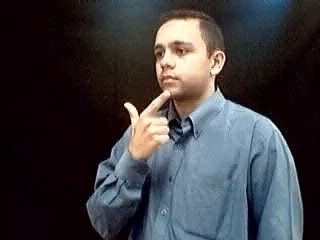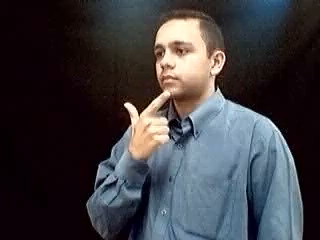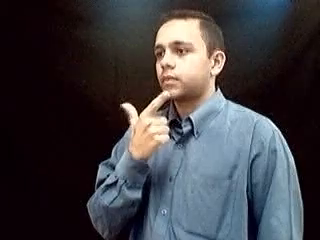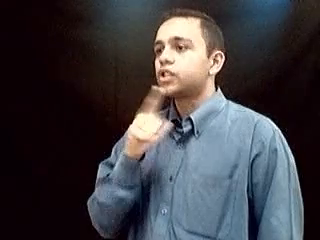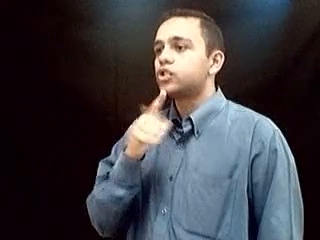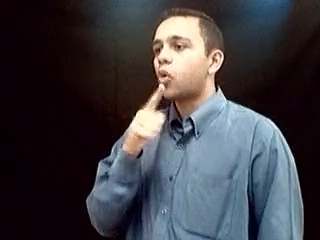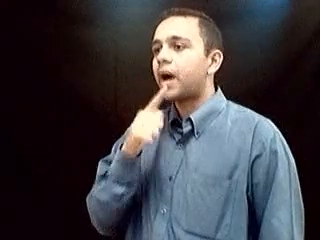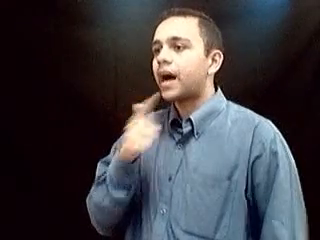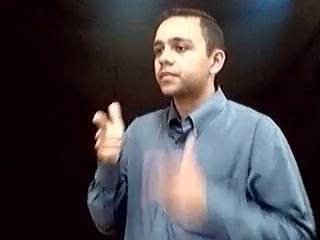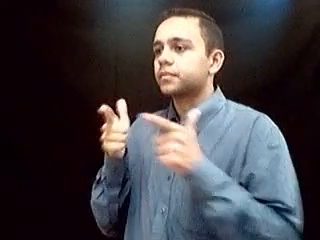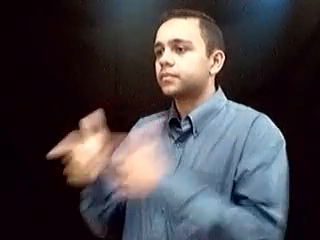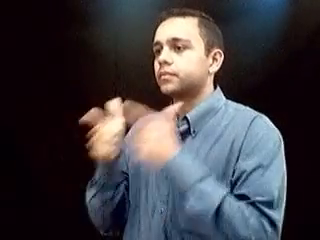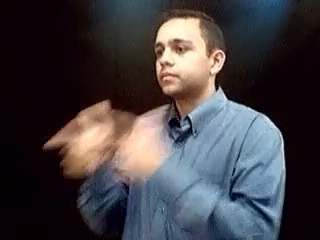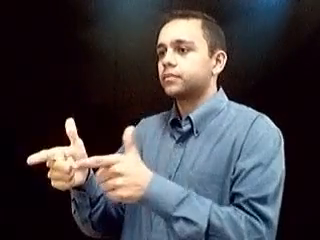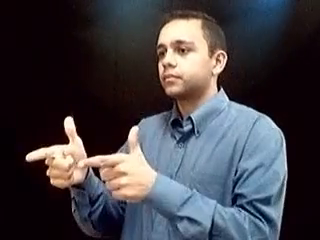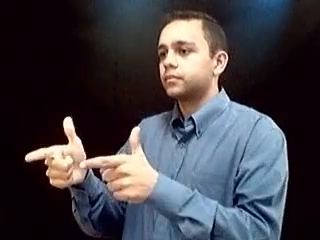zombar